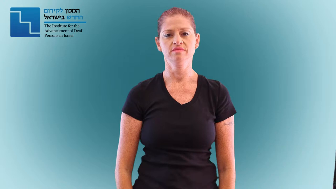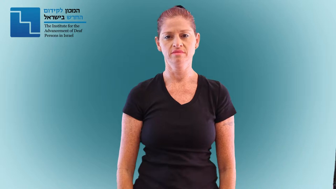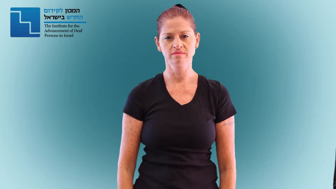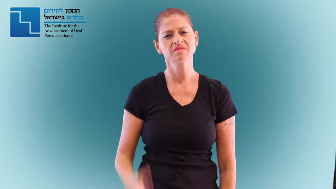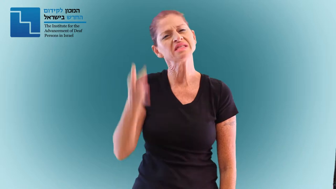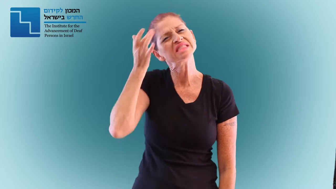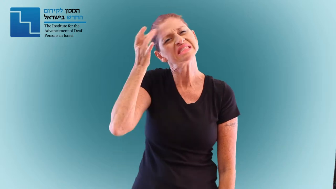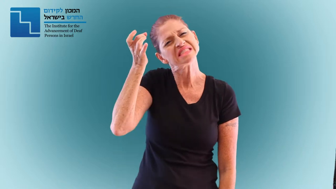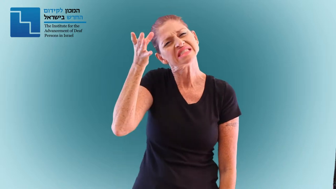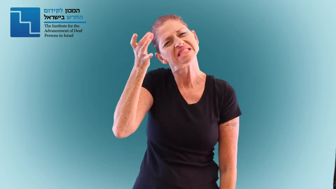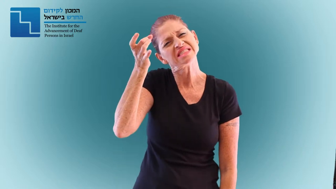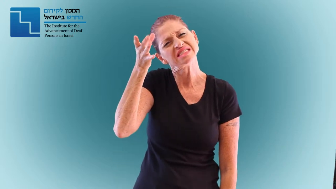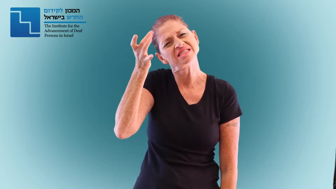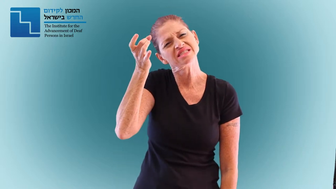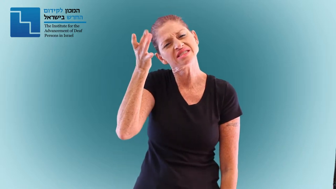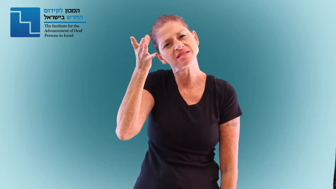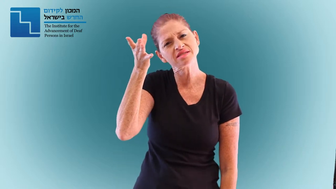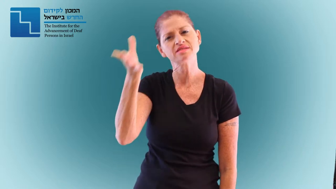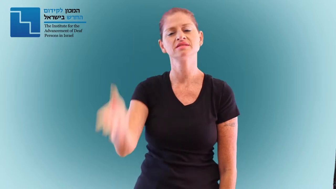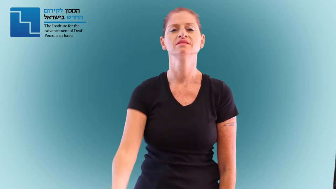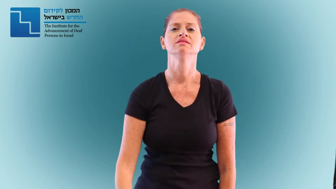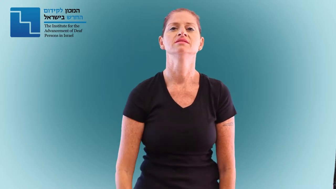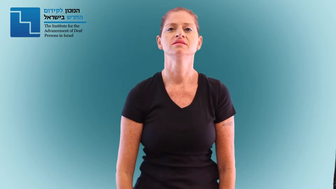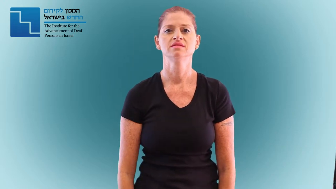כאב ראש